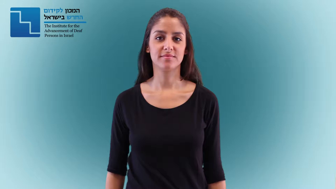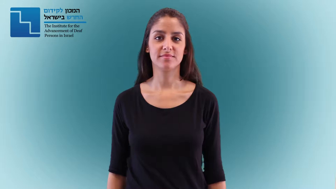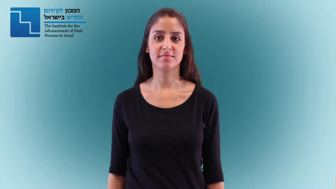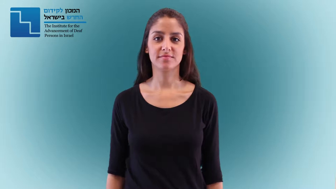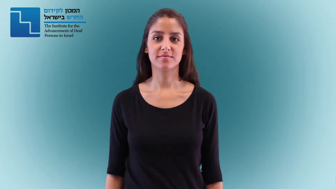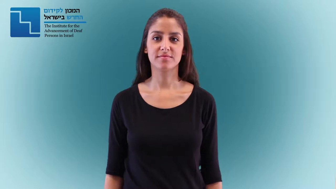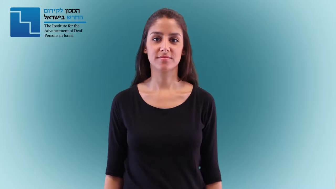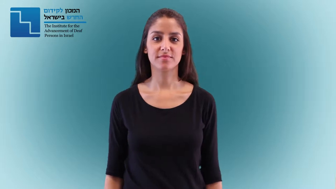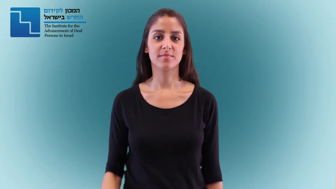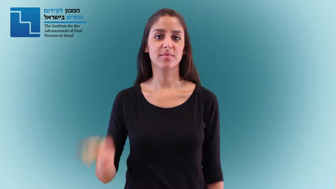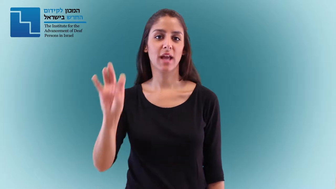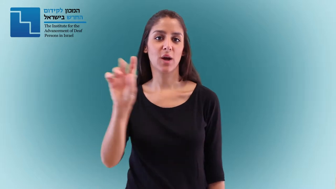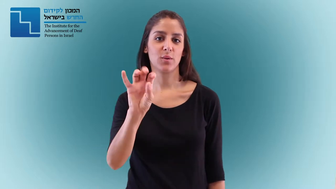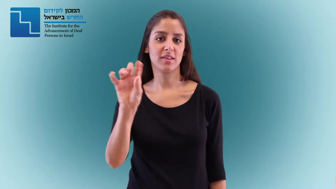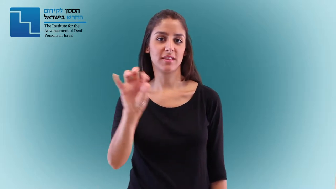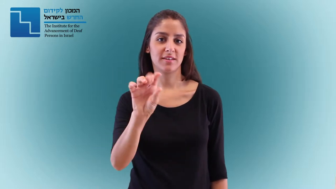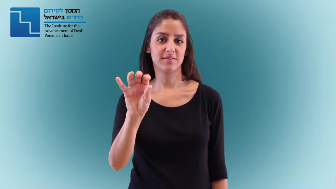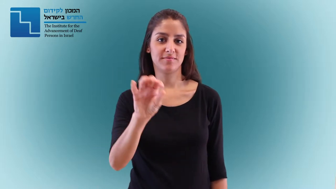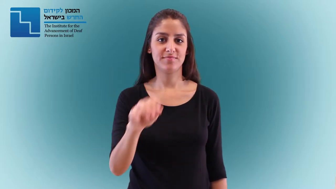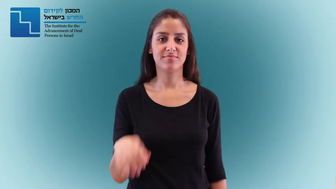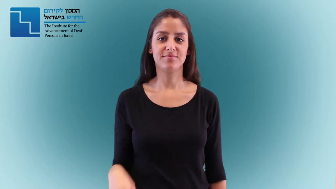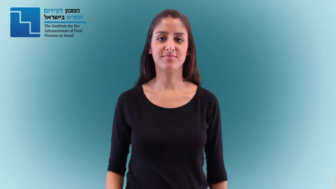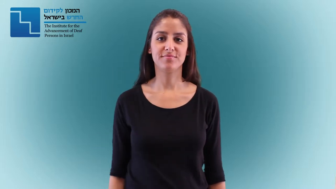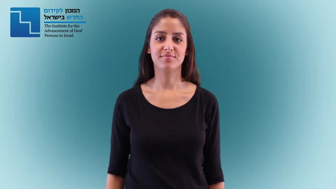איות